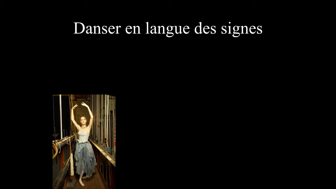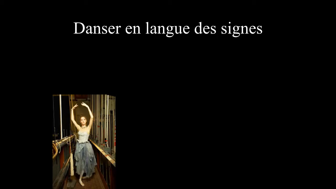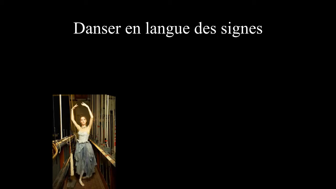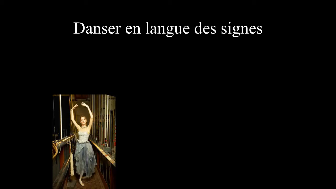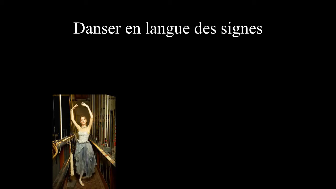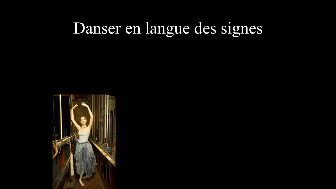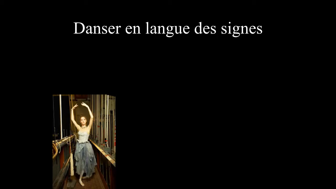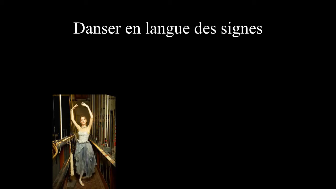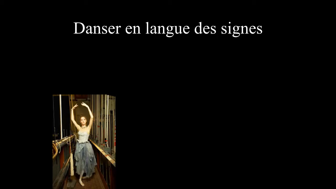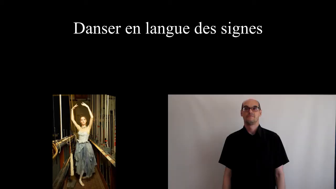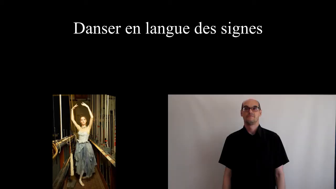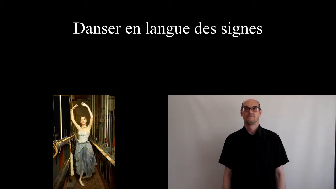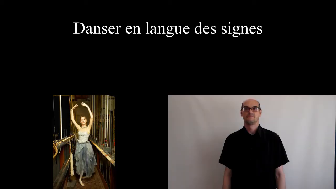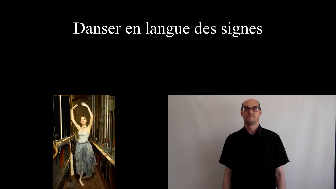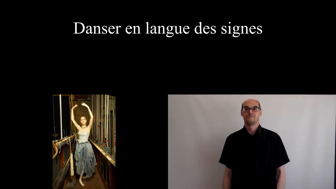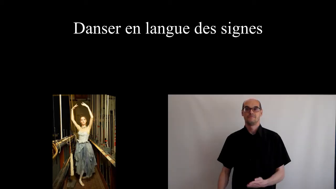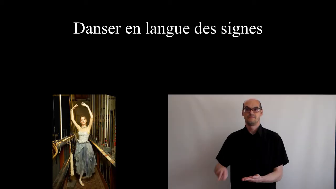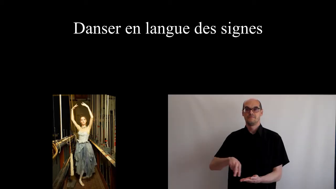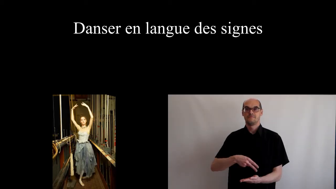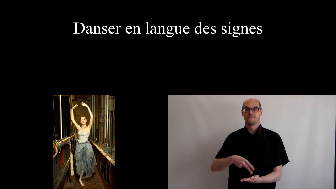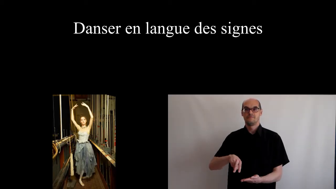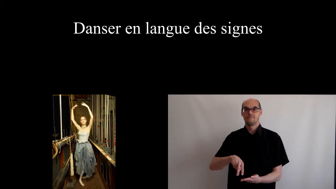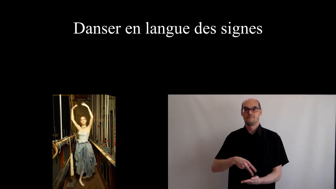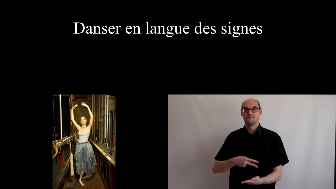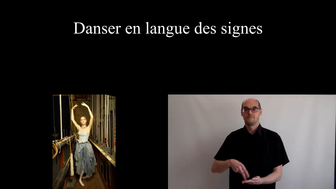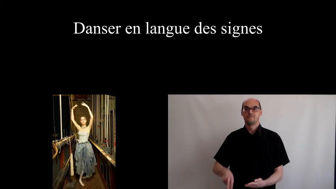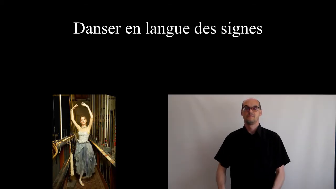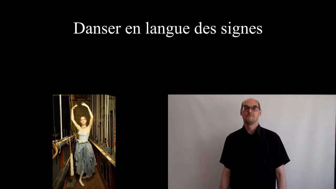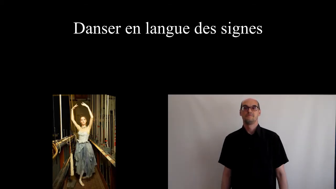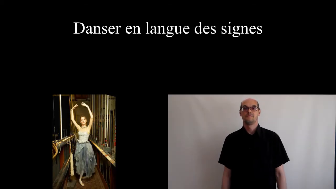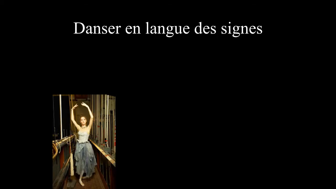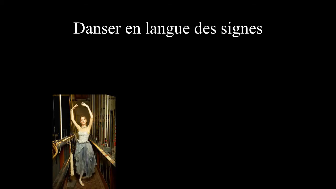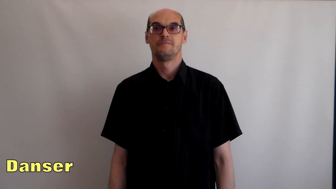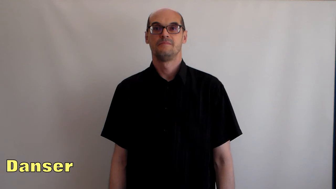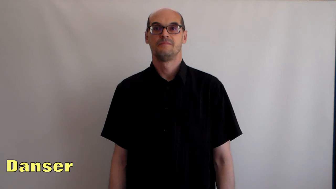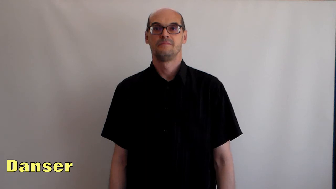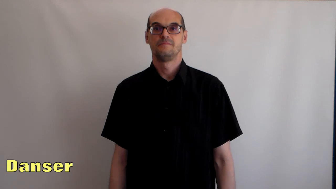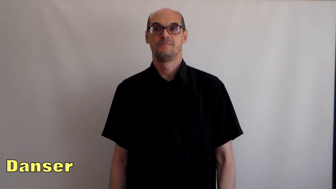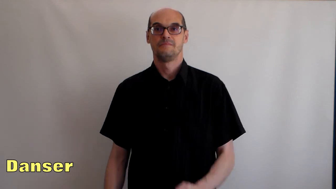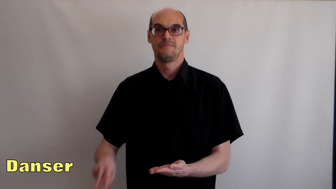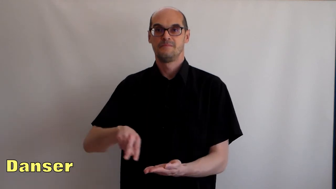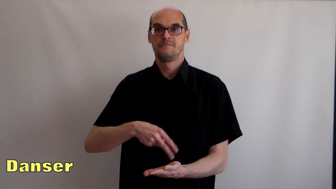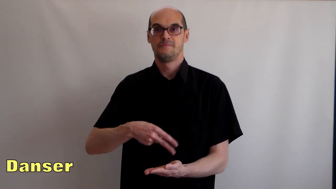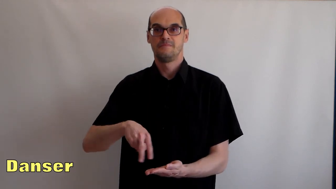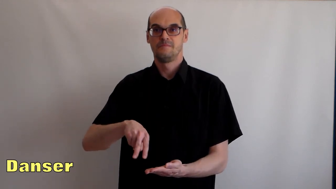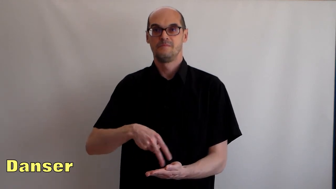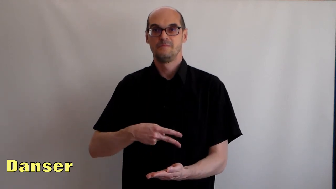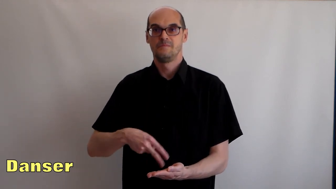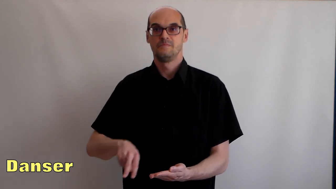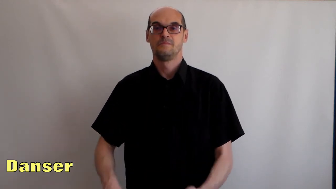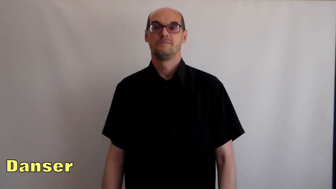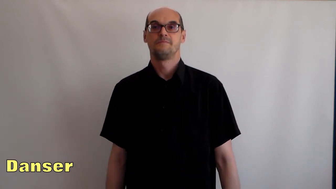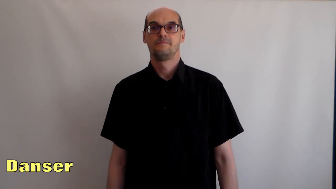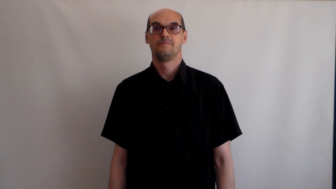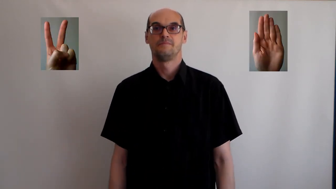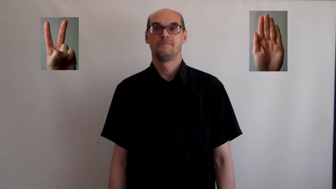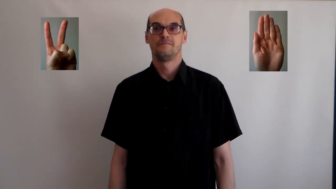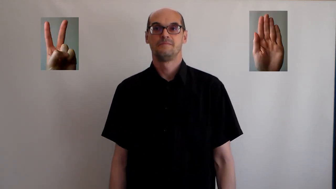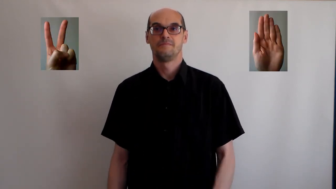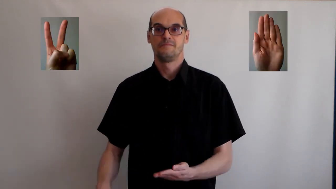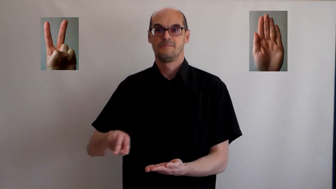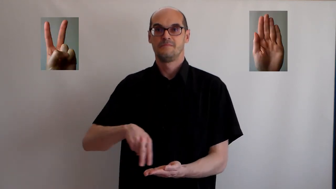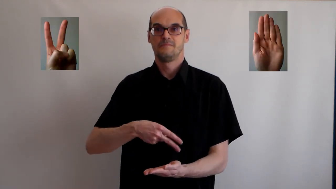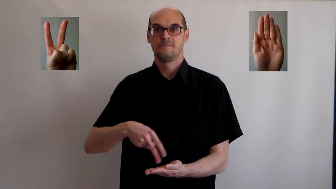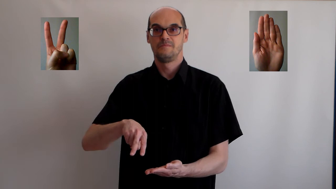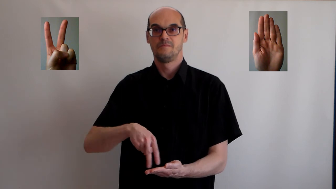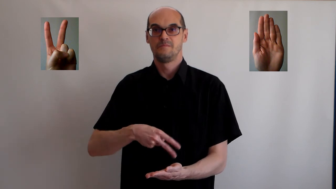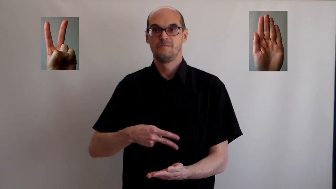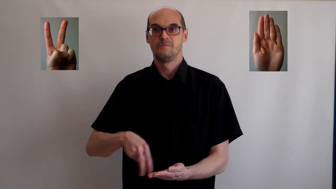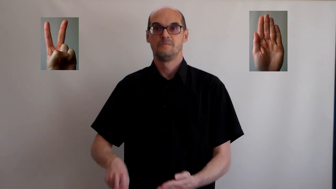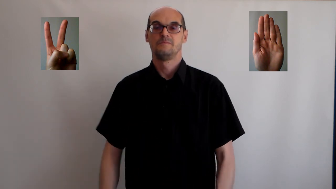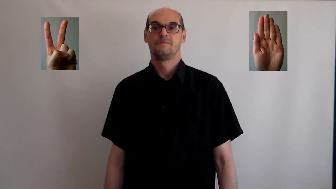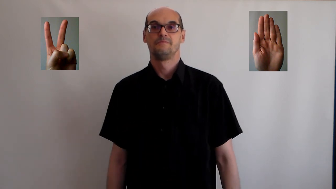Danser